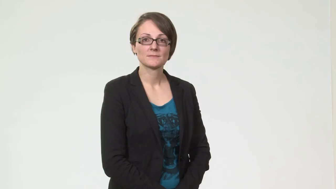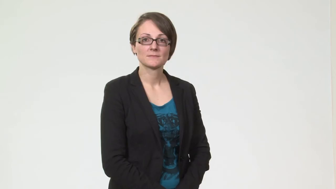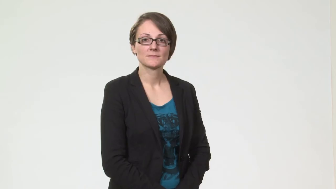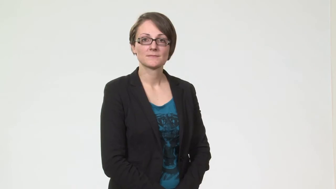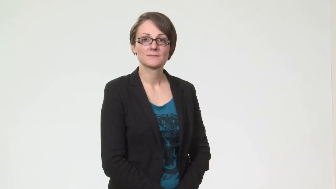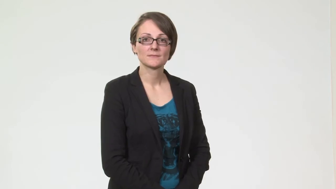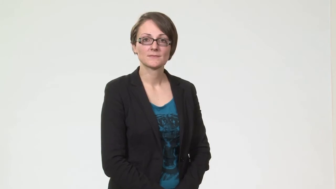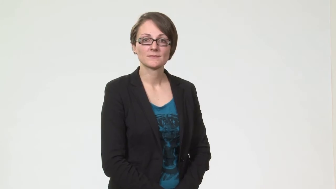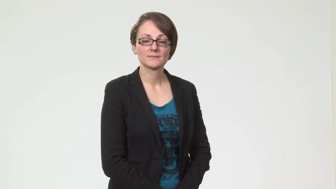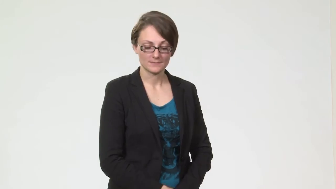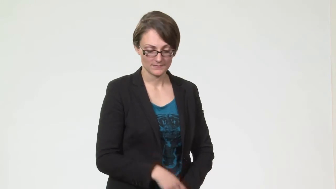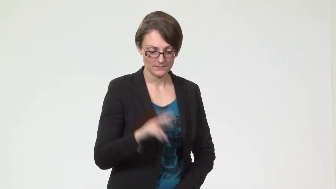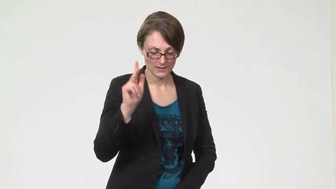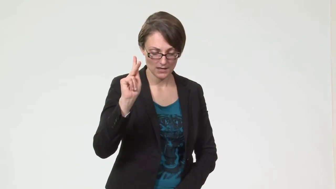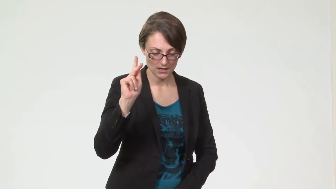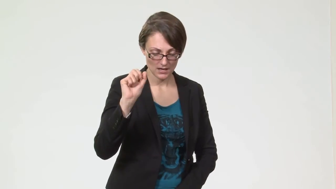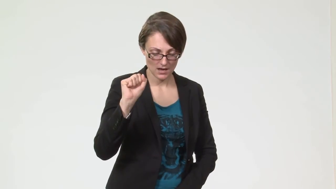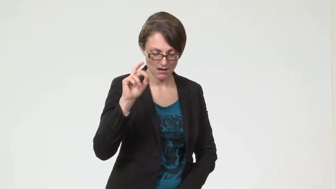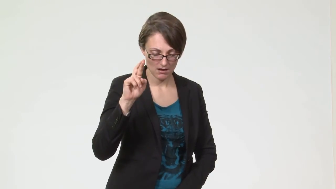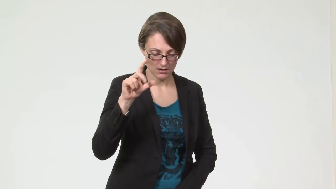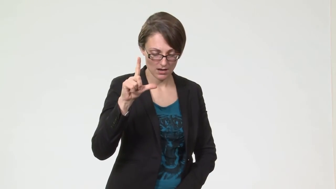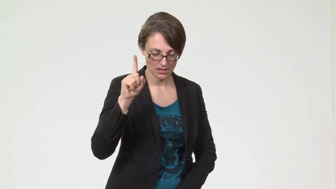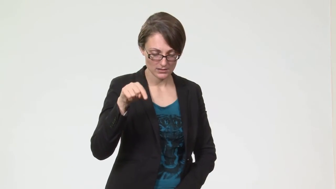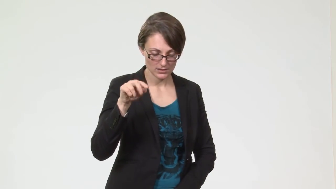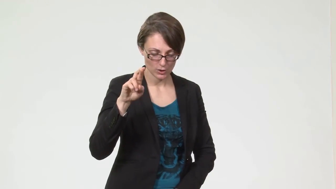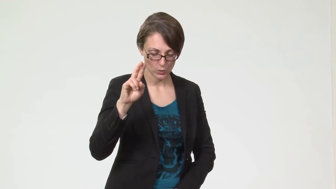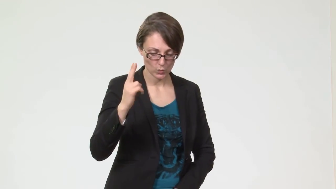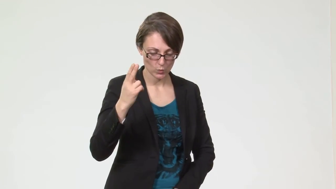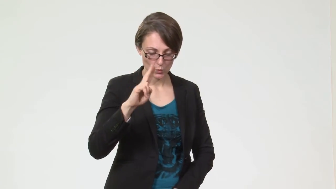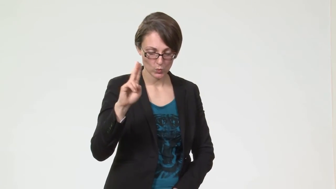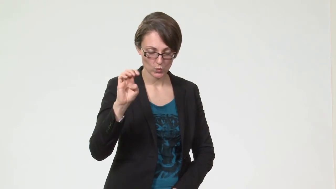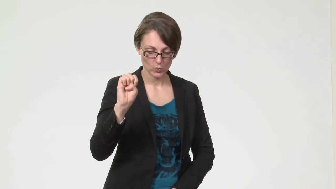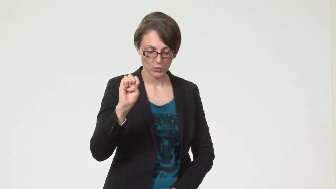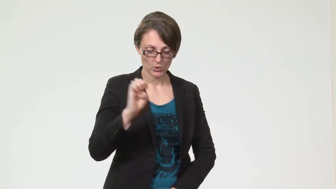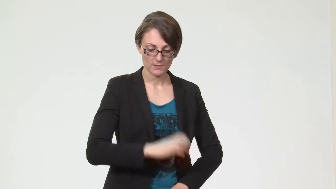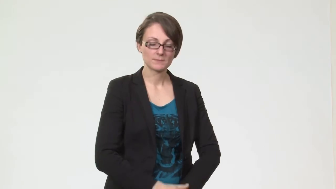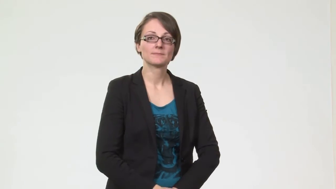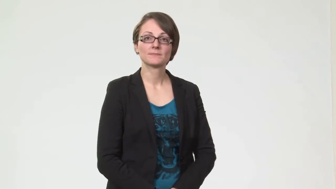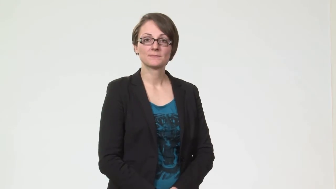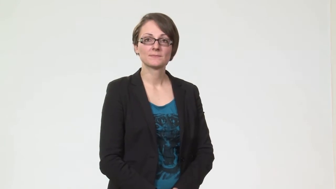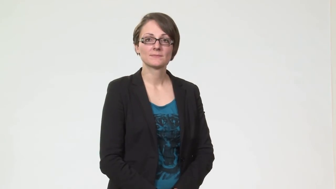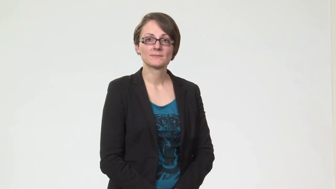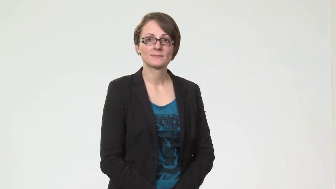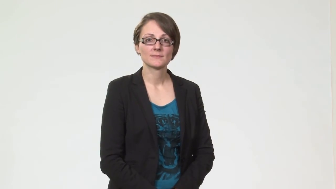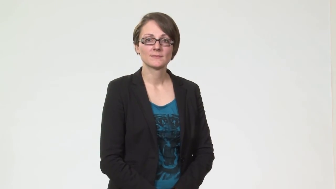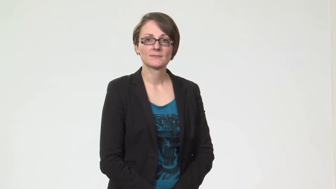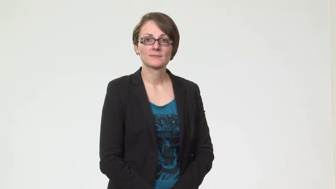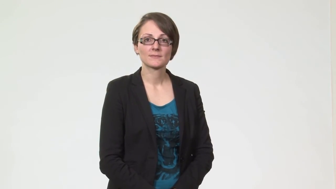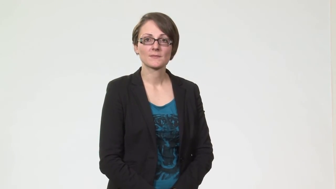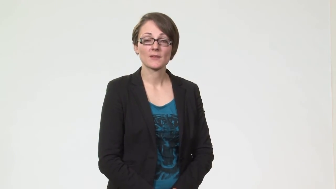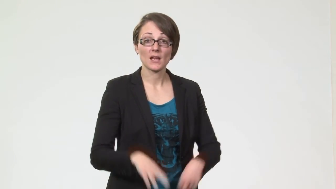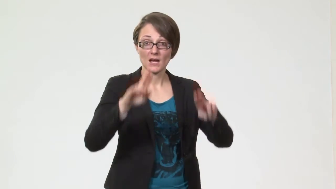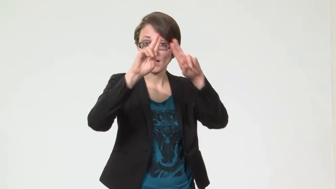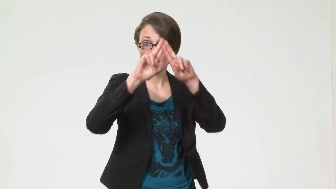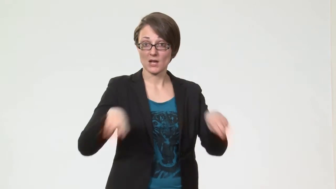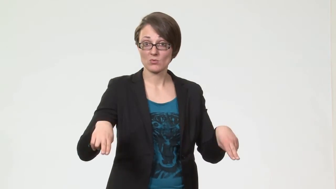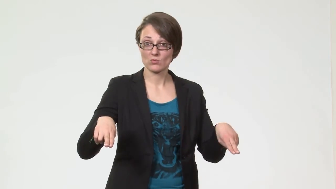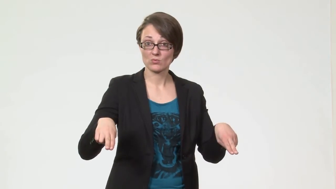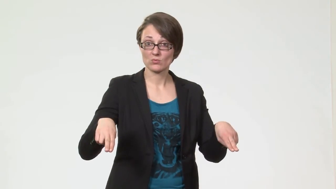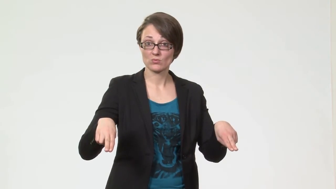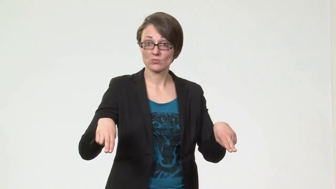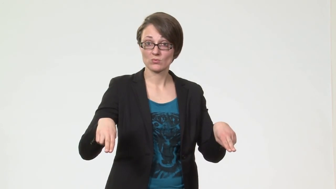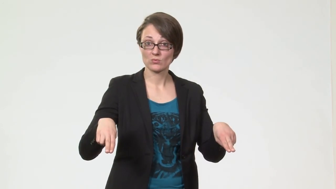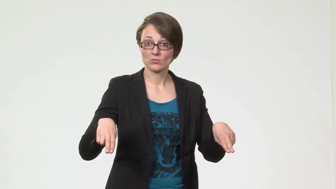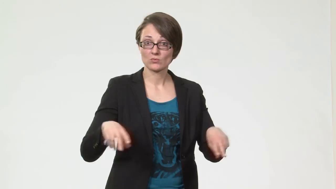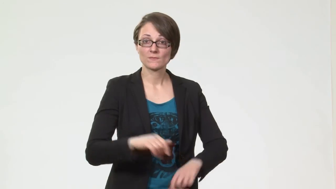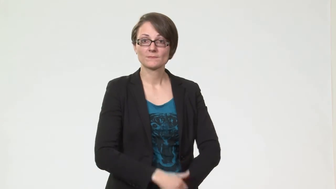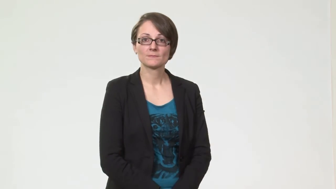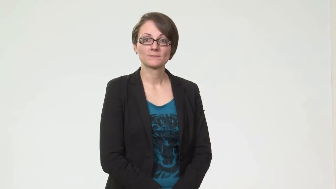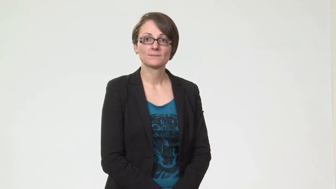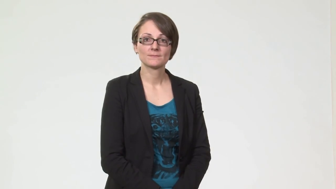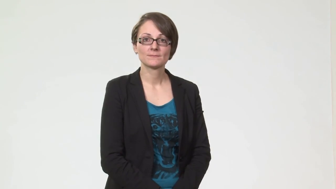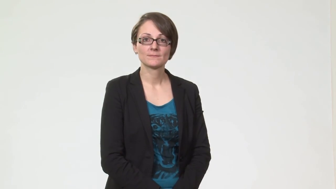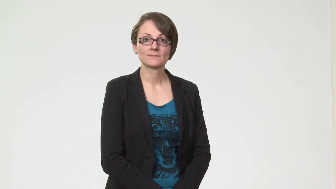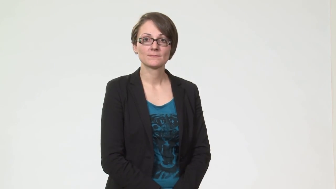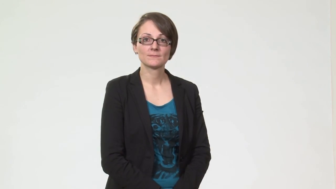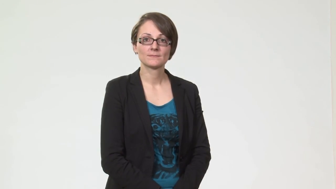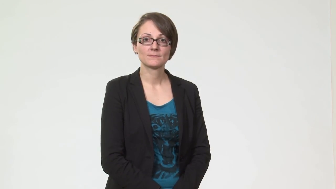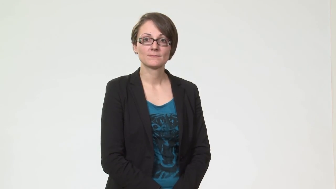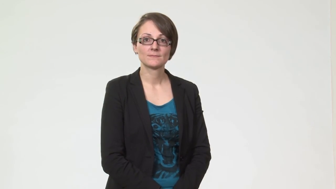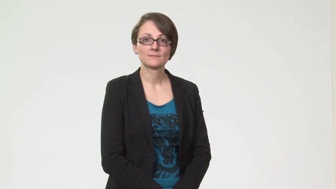Karlsruhe